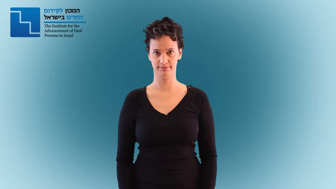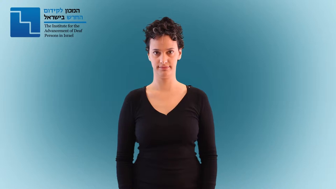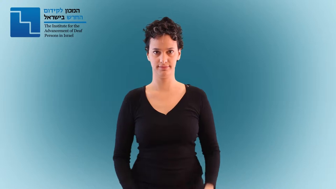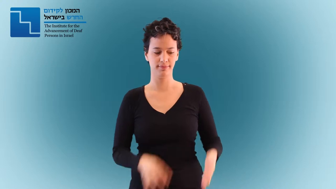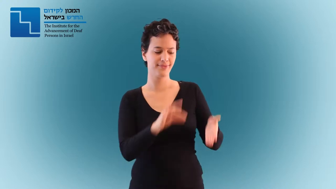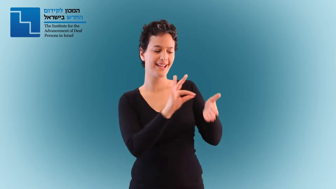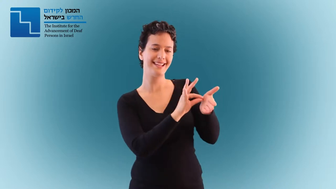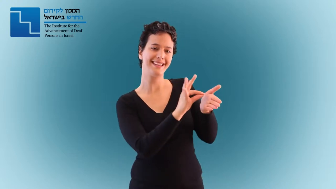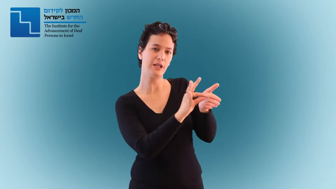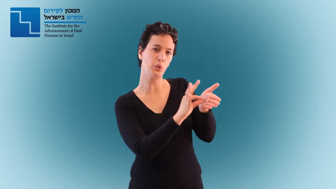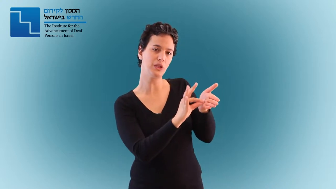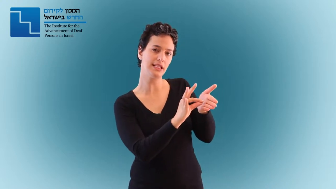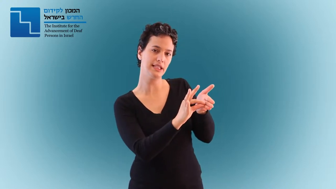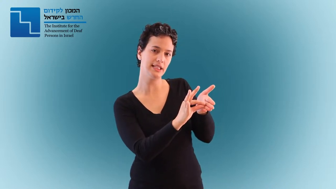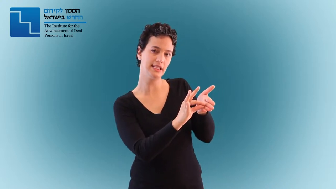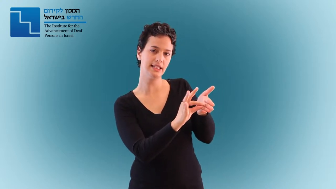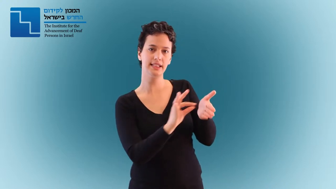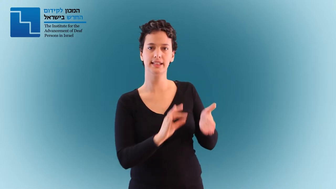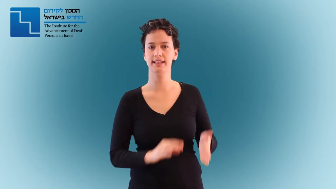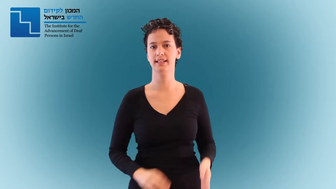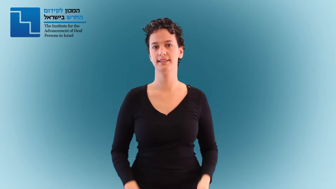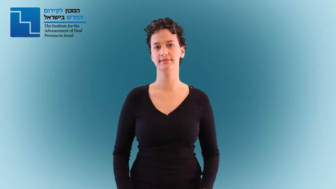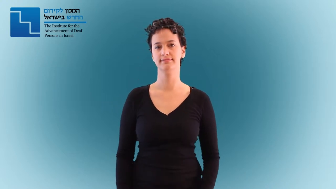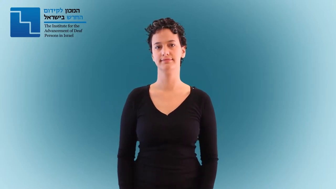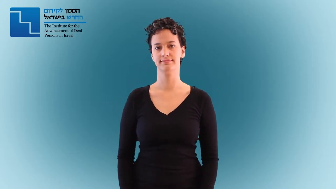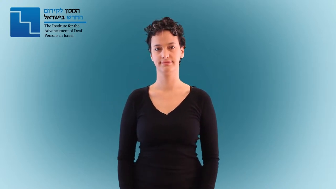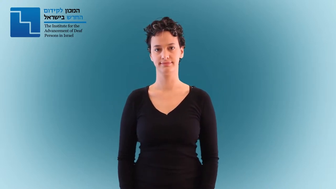לנקד